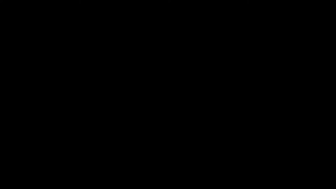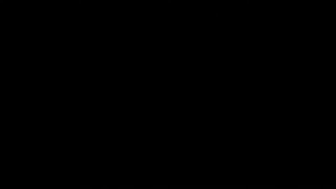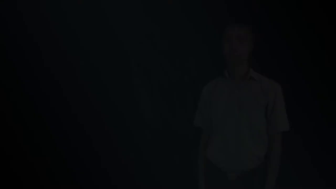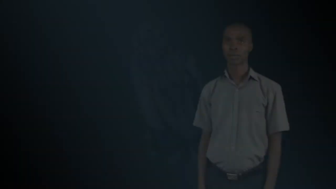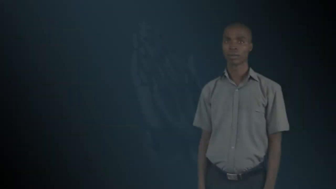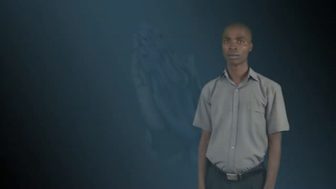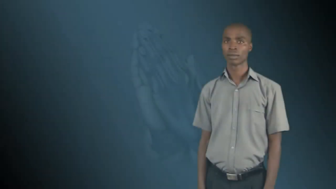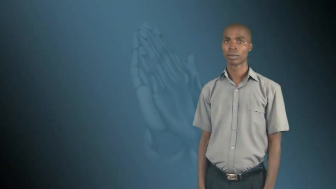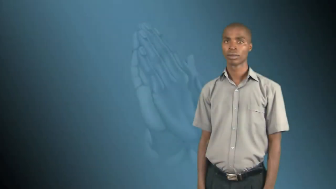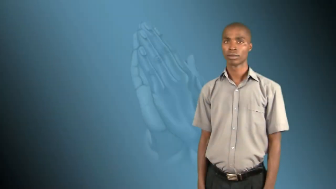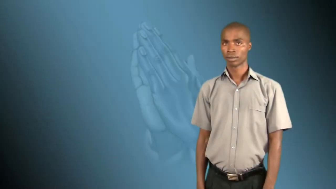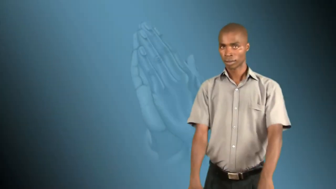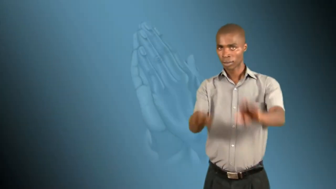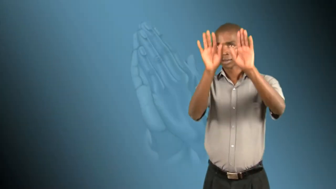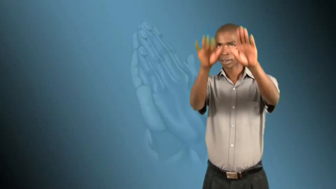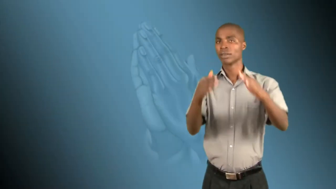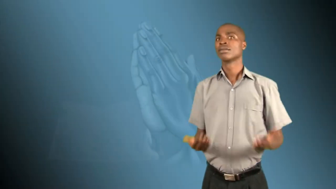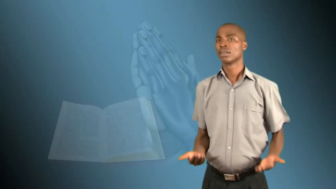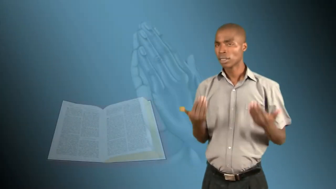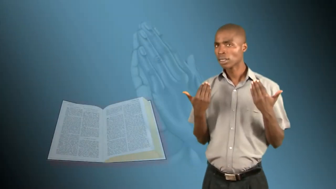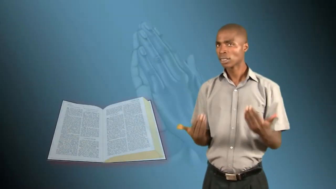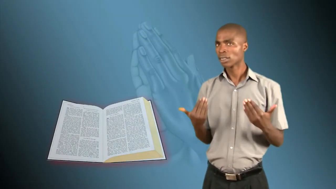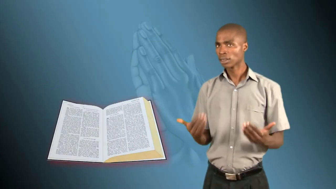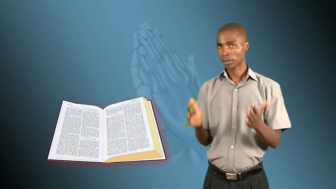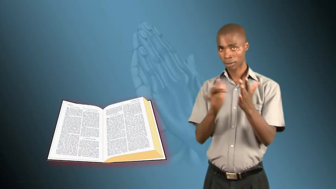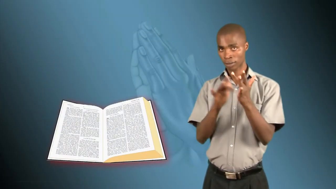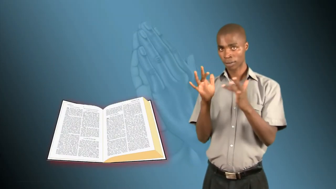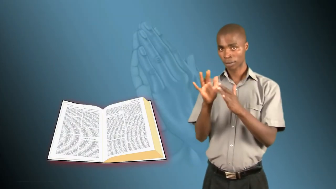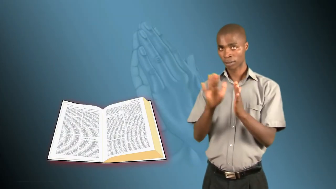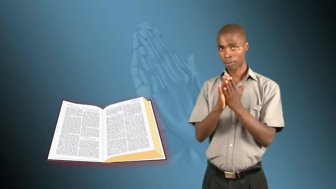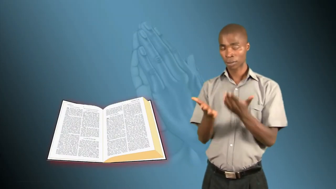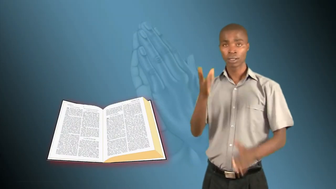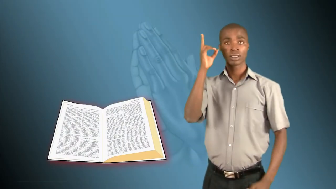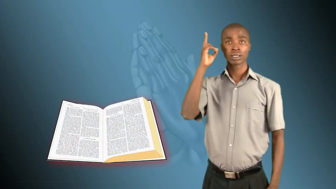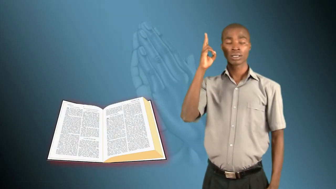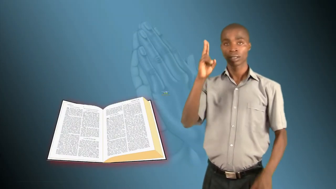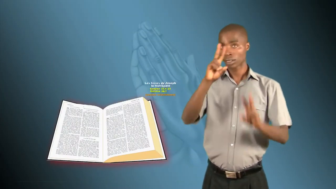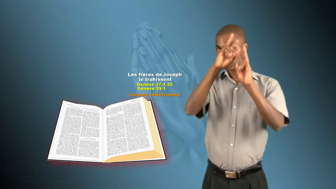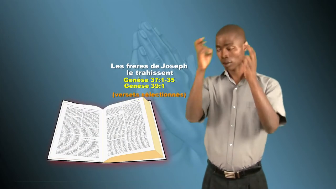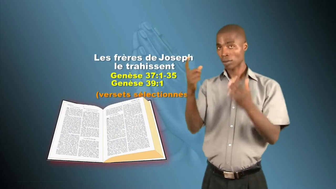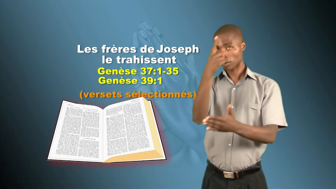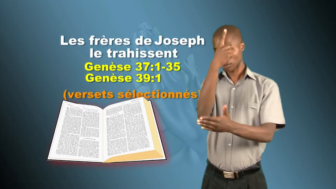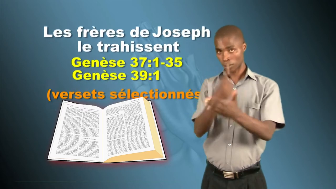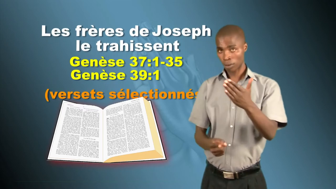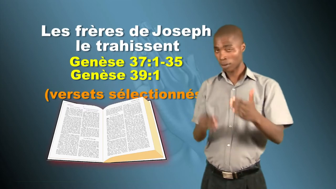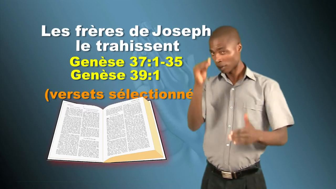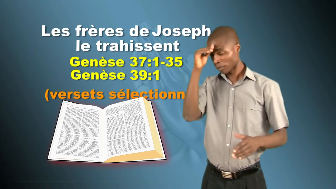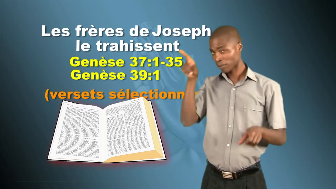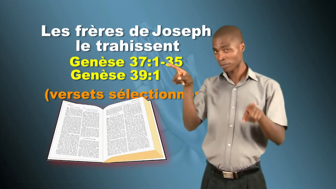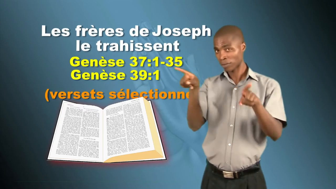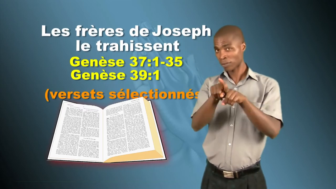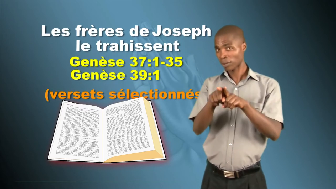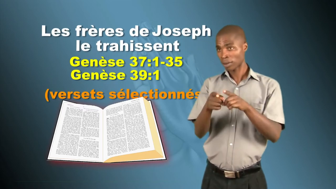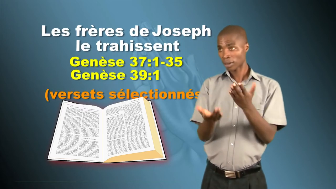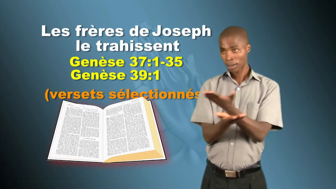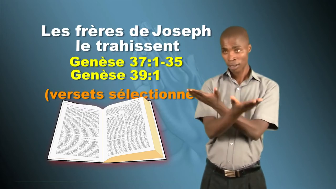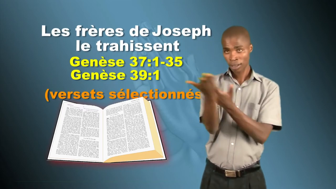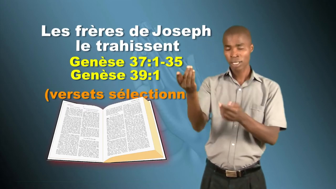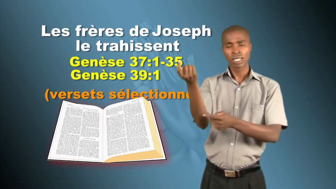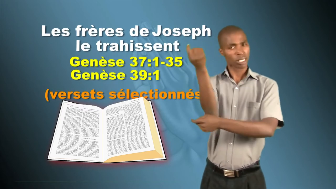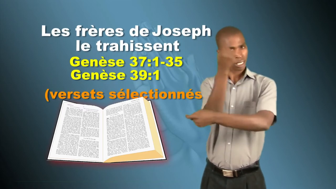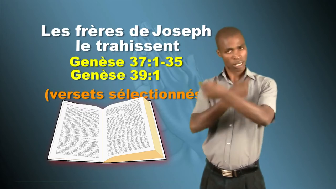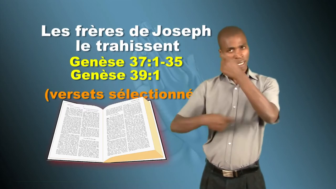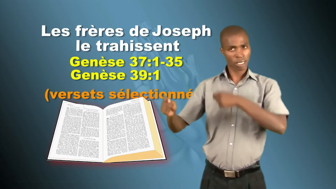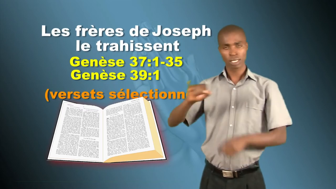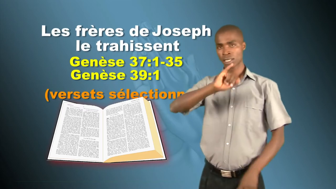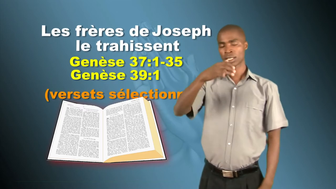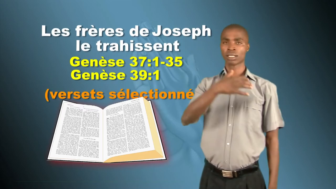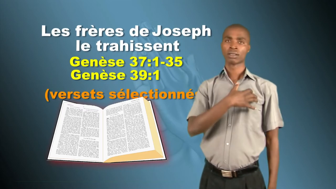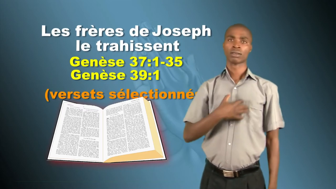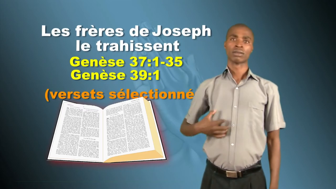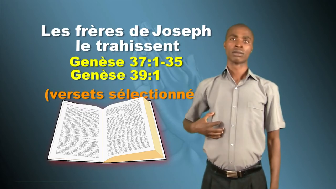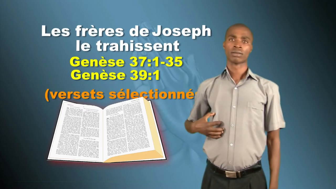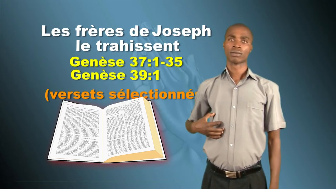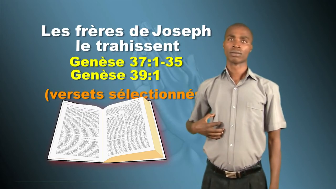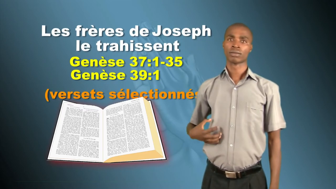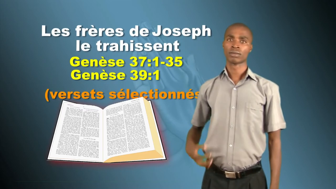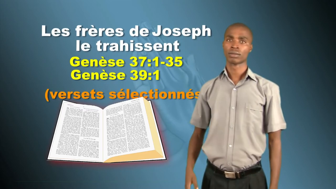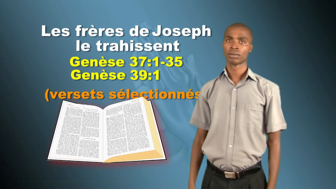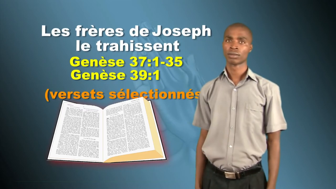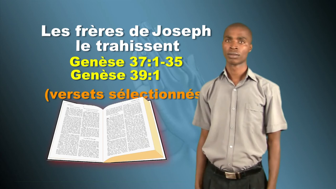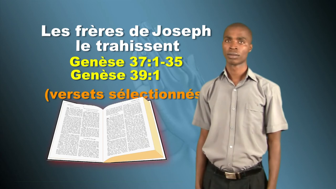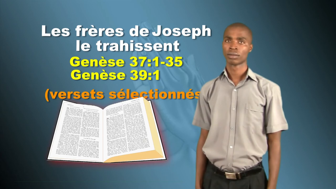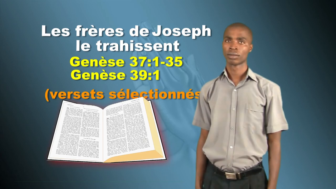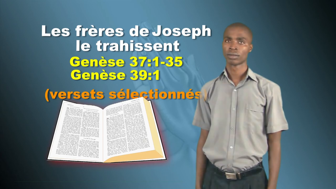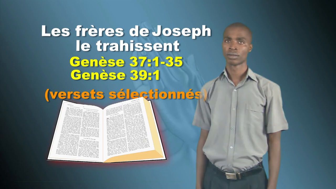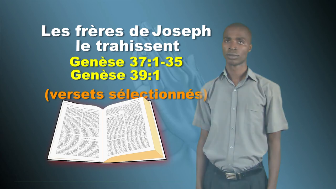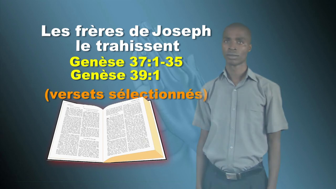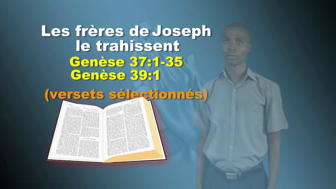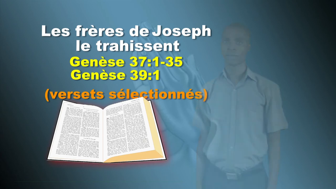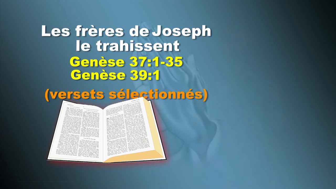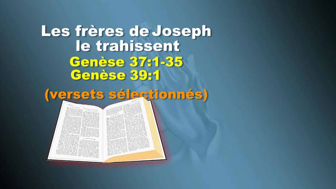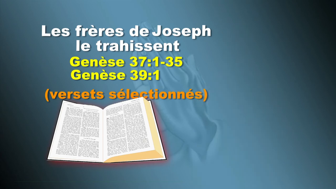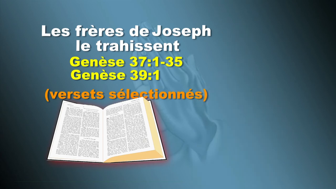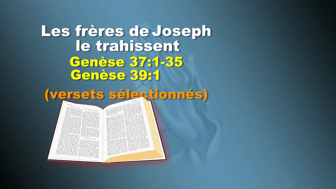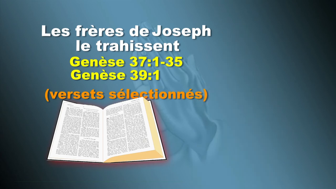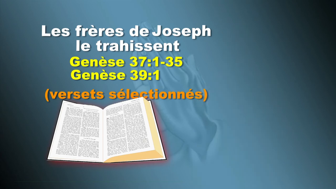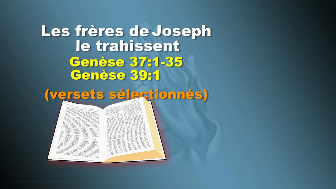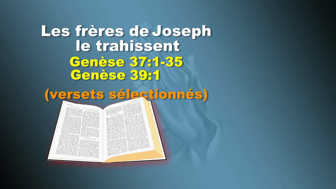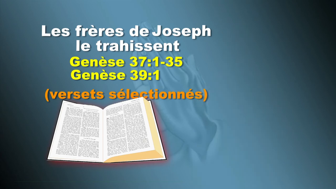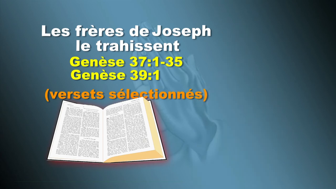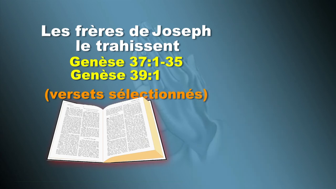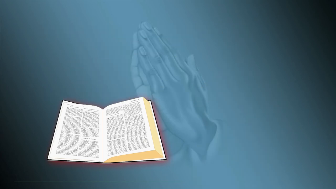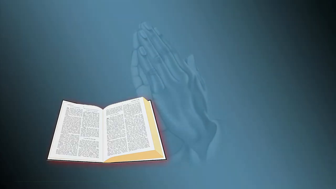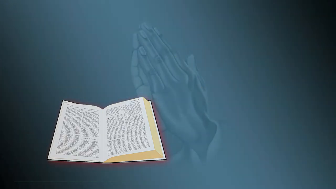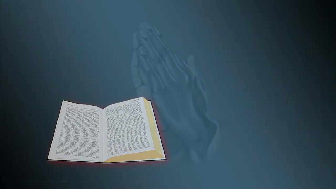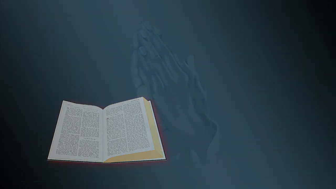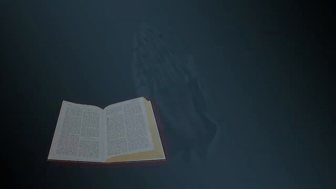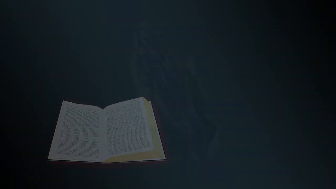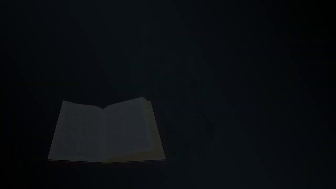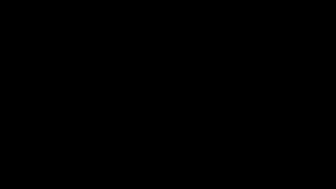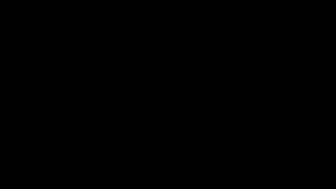Les frères de Joseph le trahissent